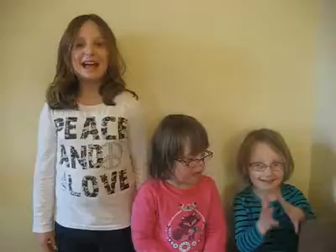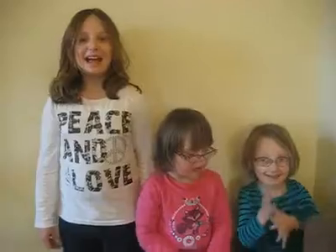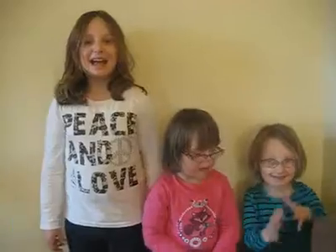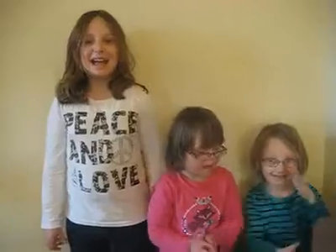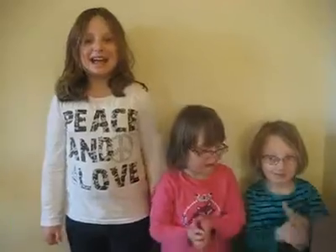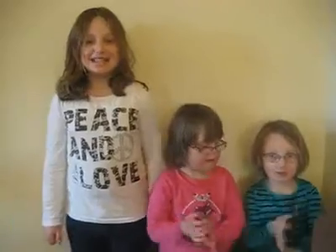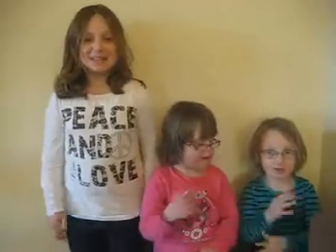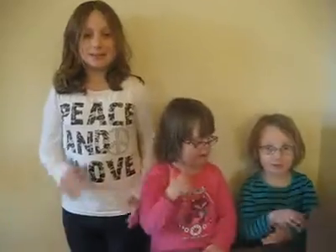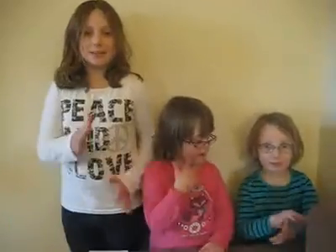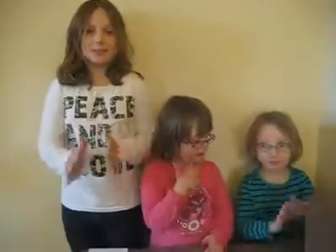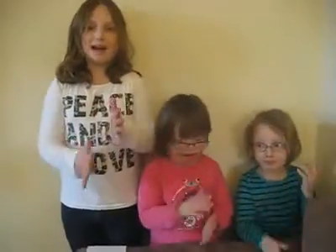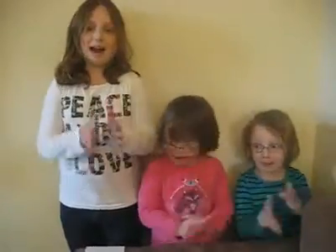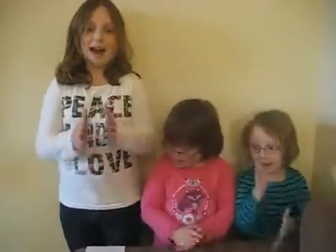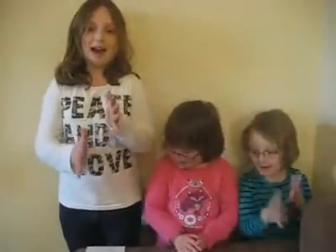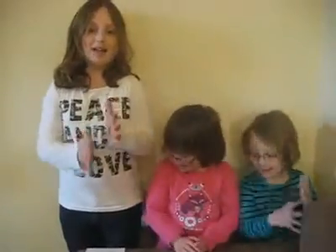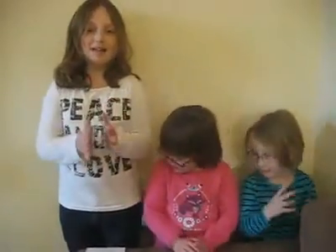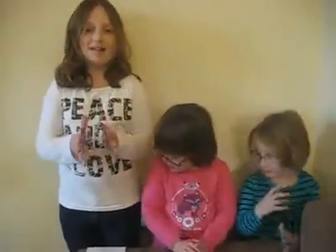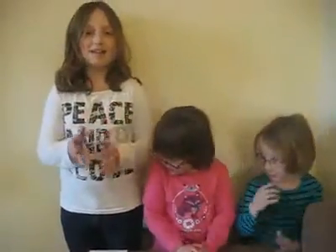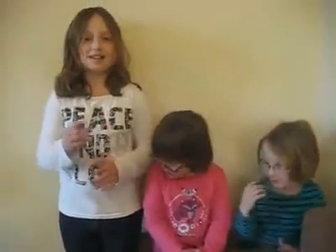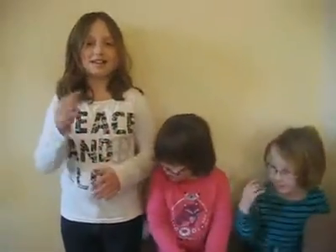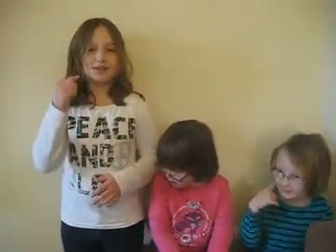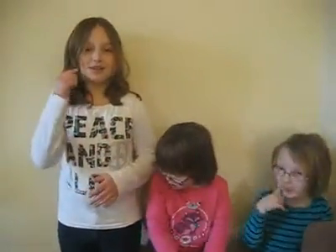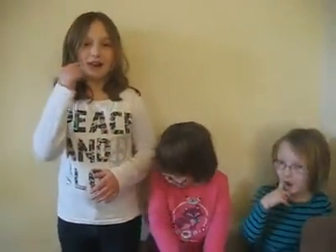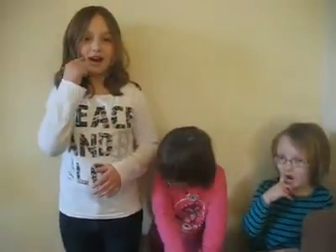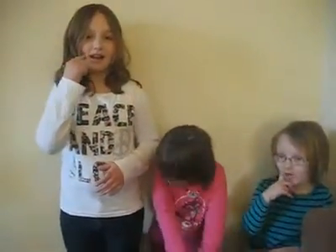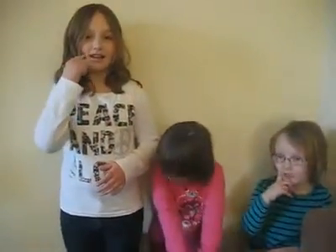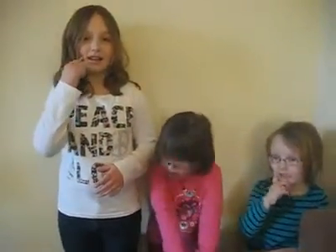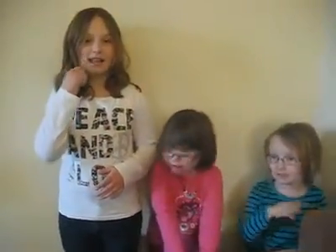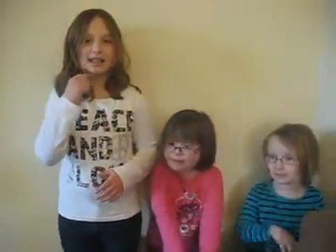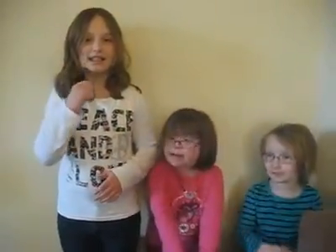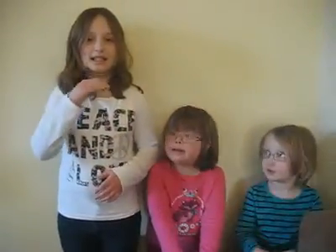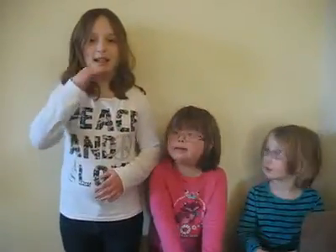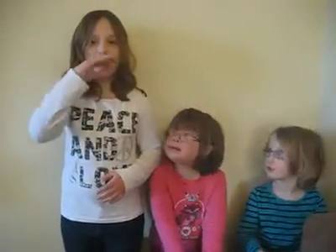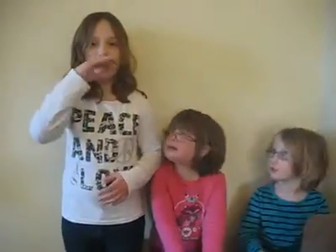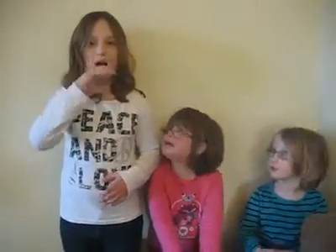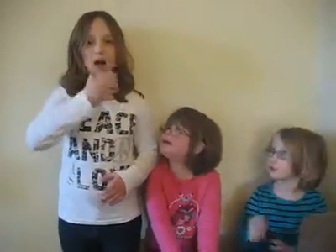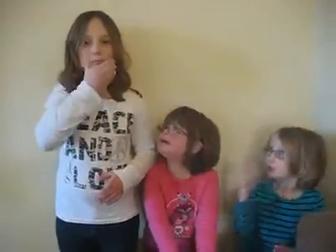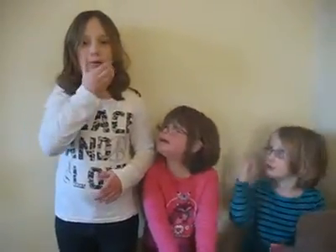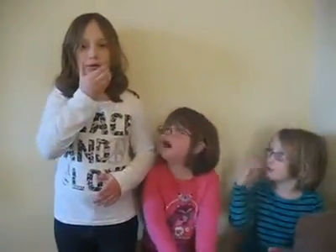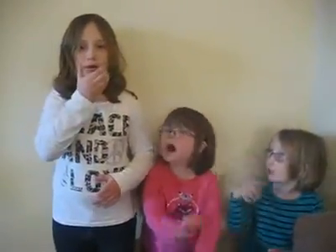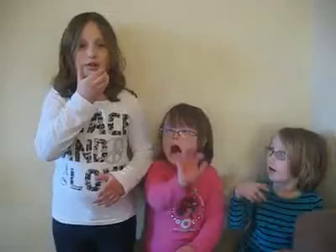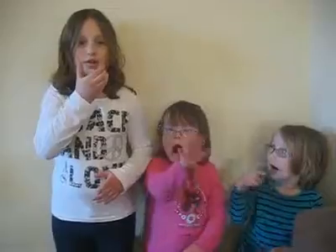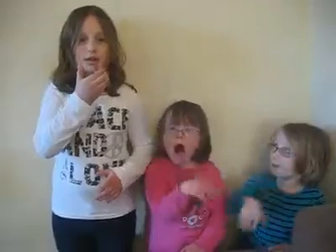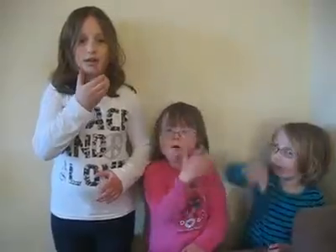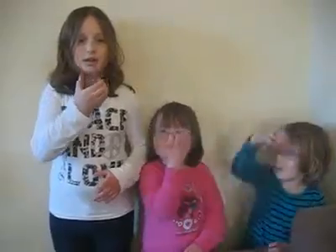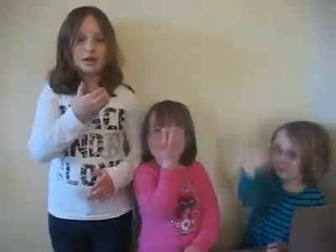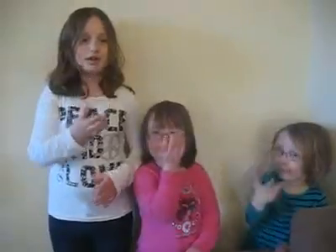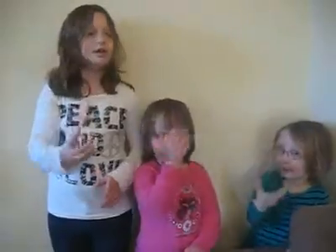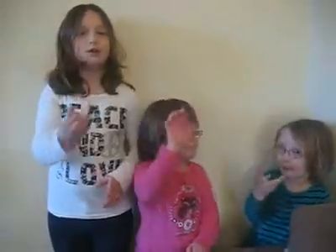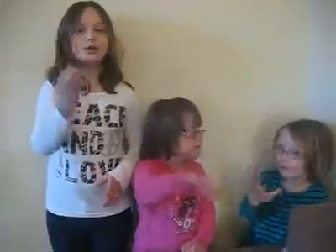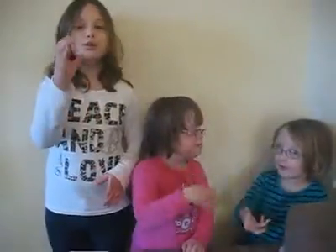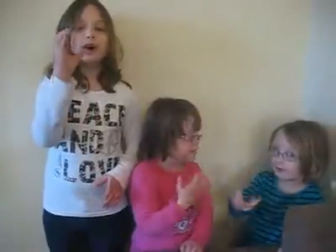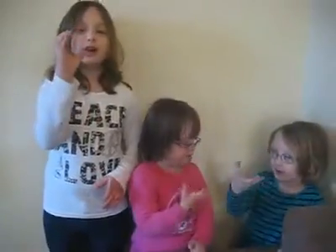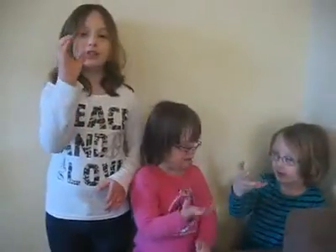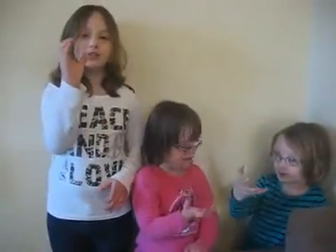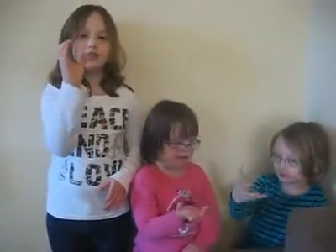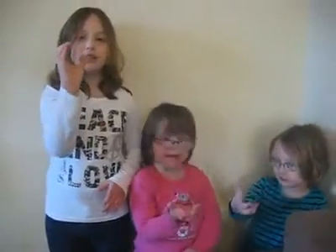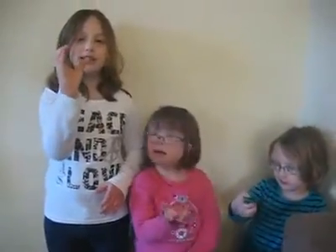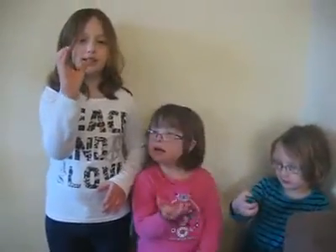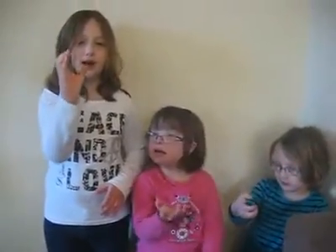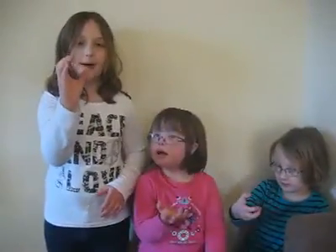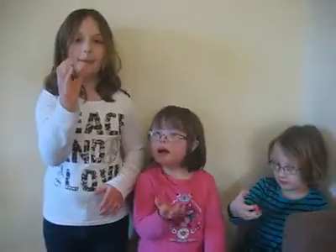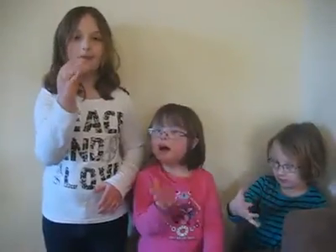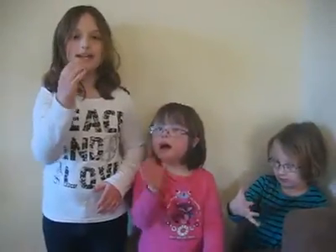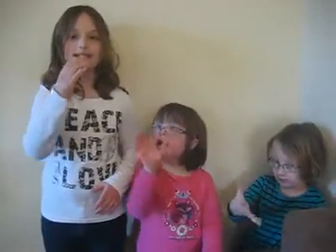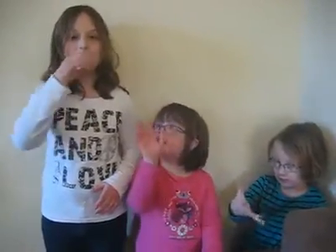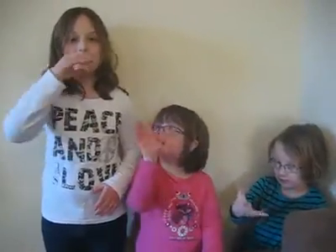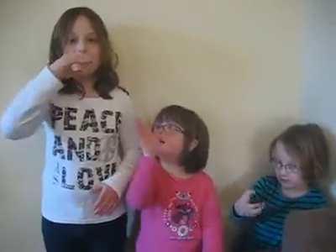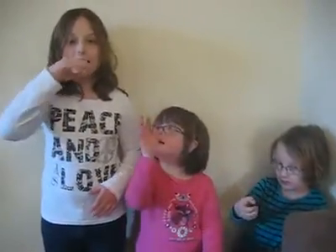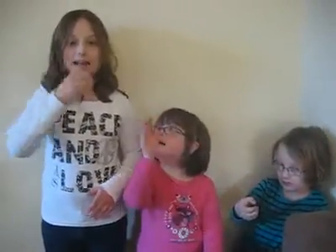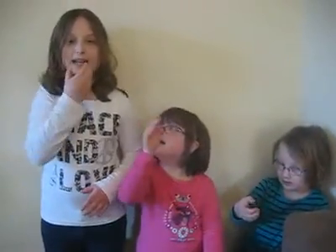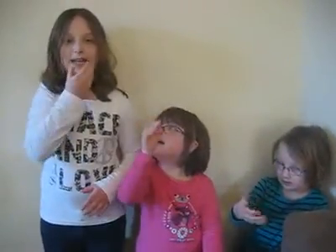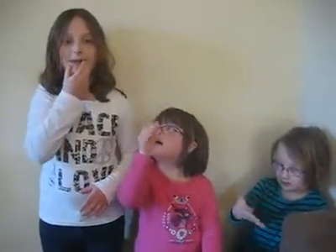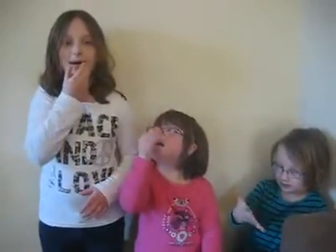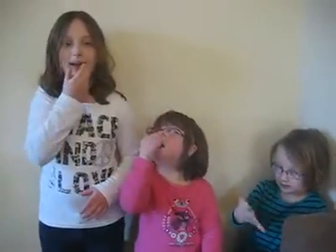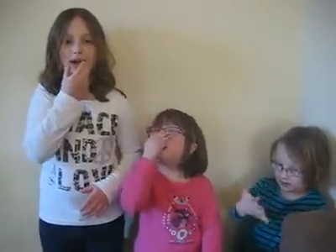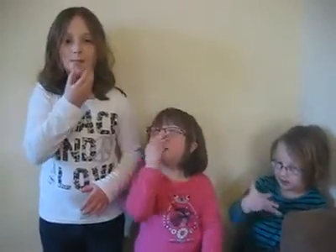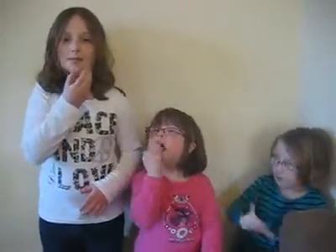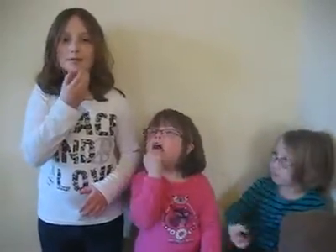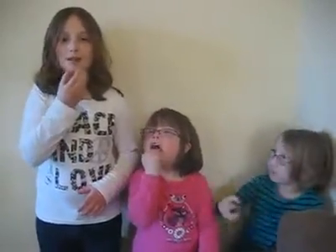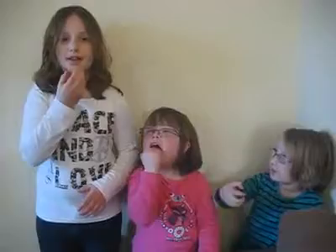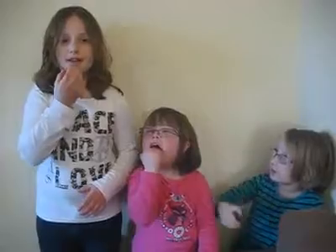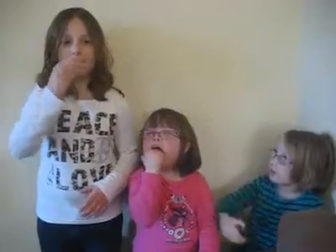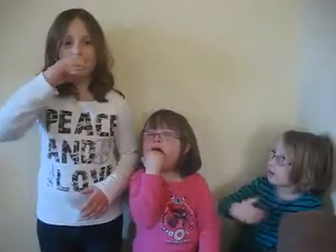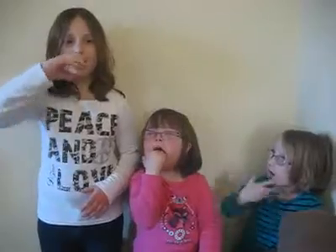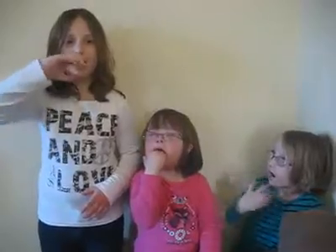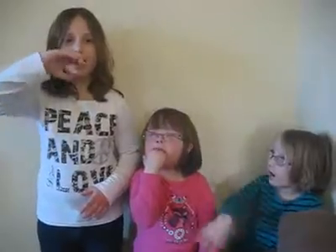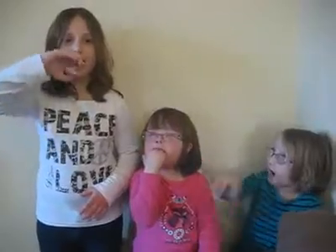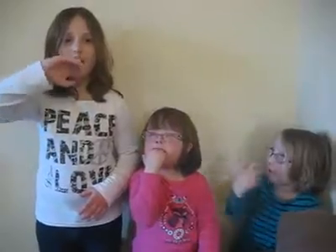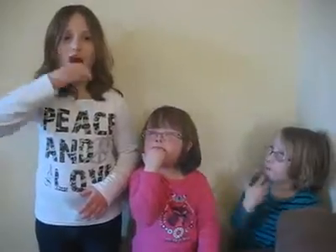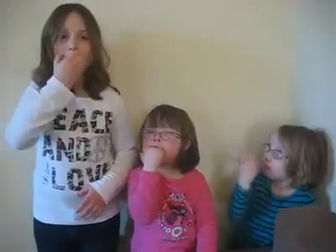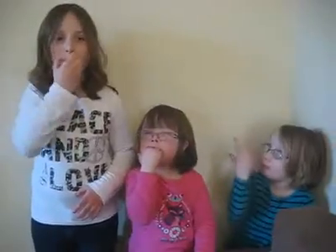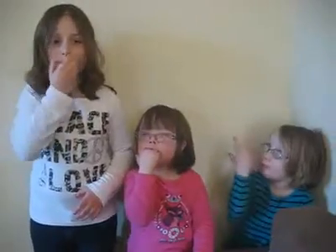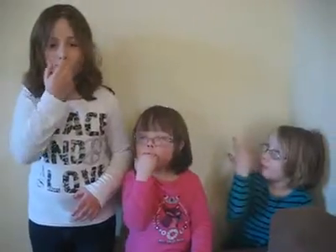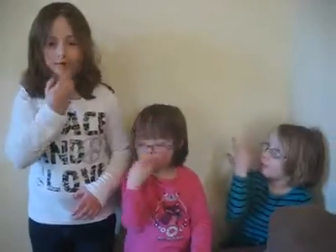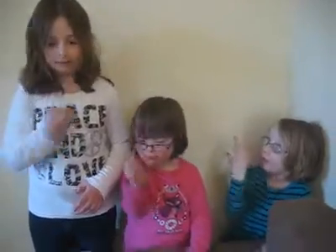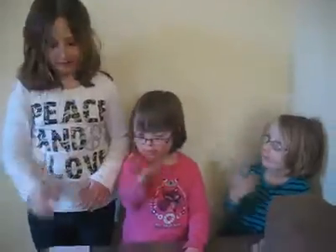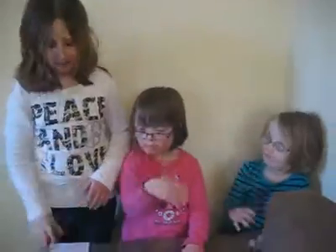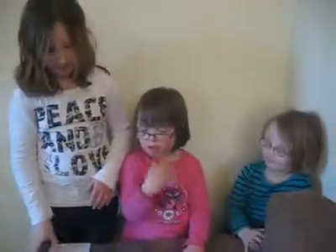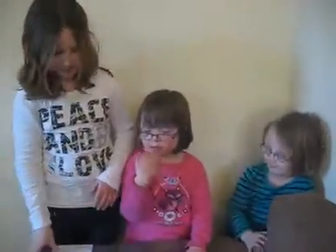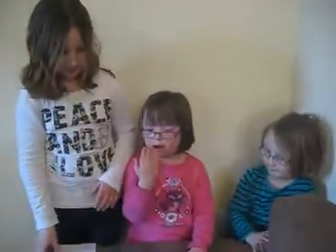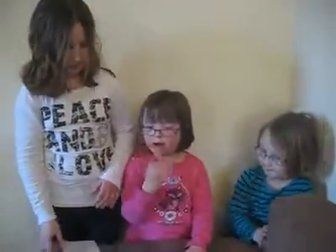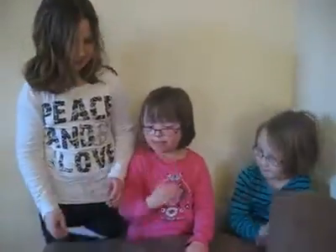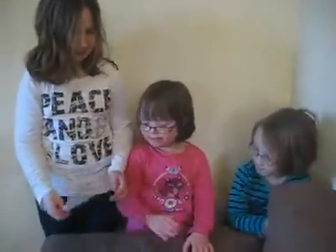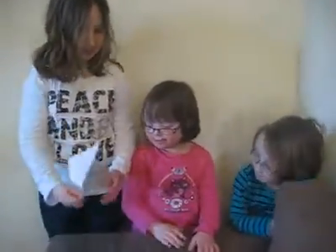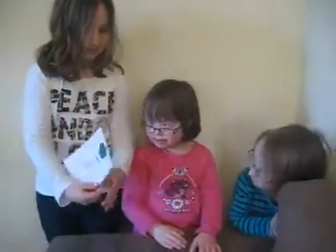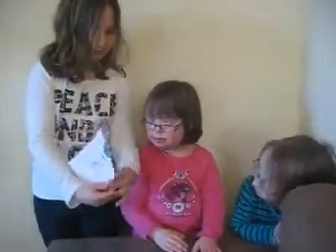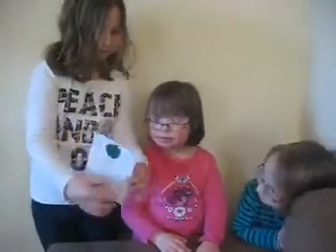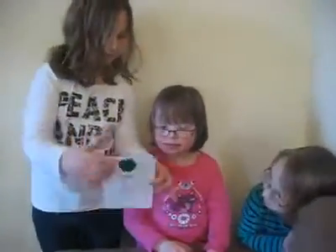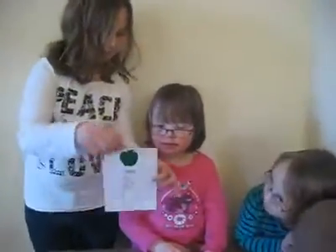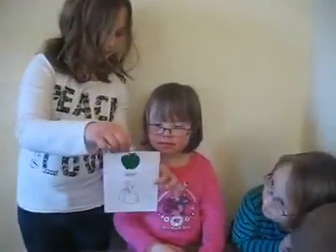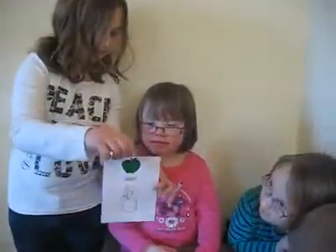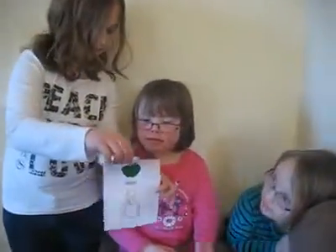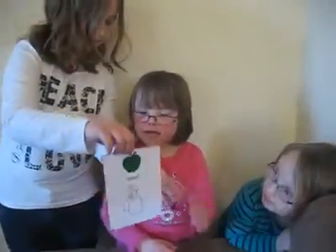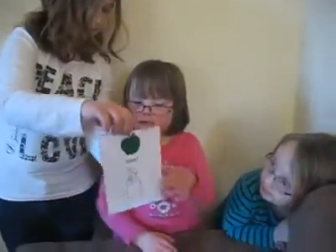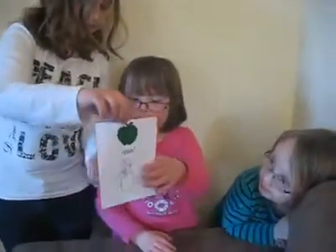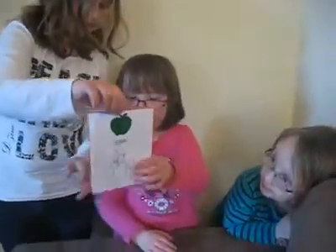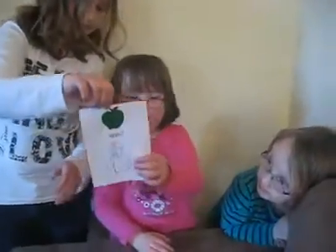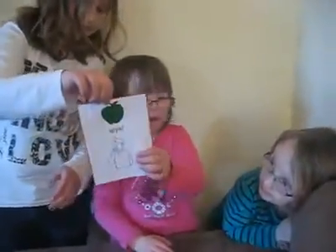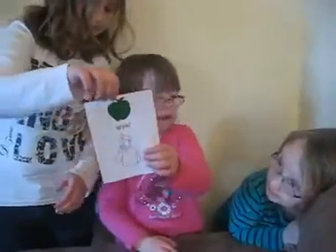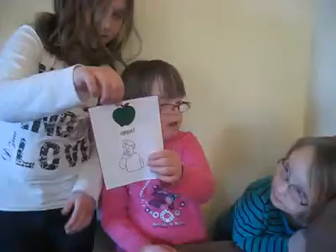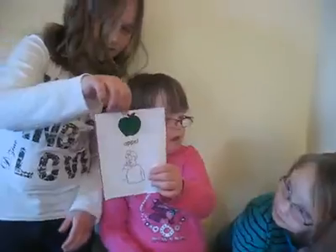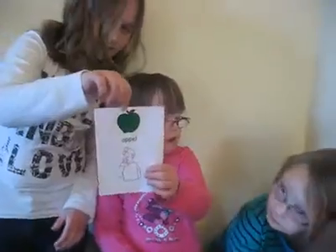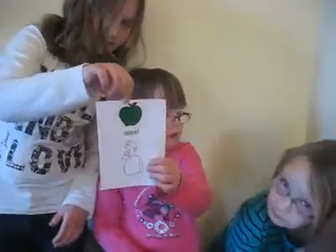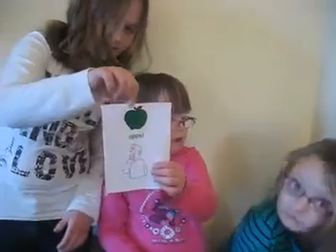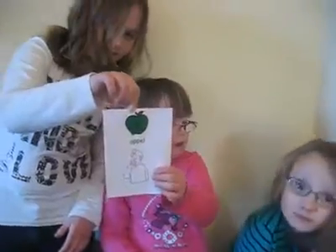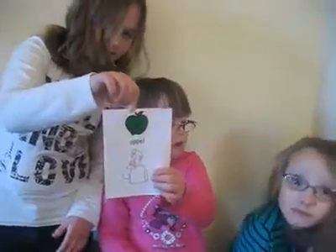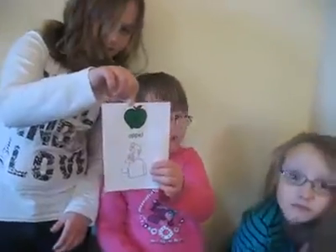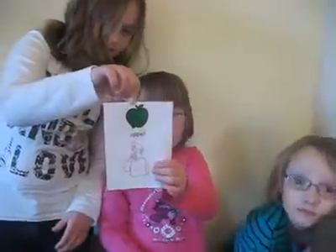Appel